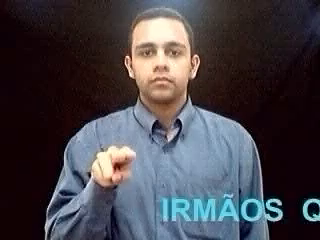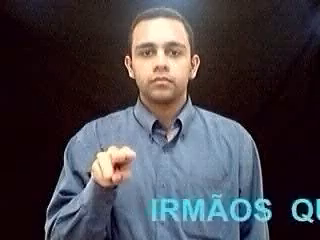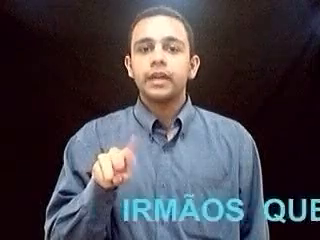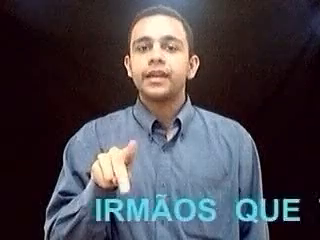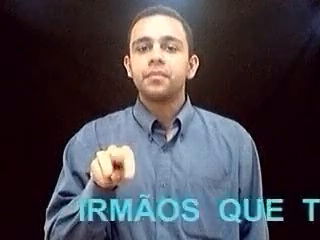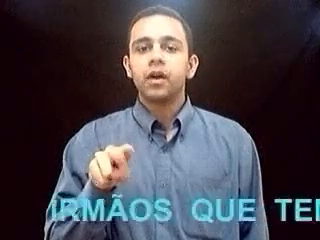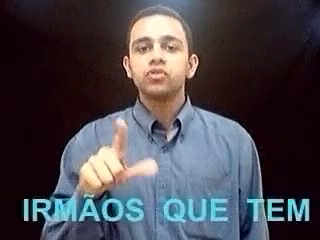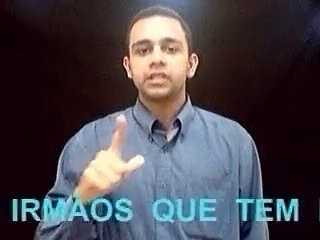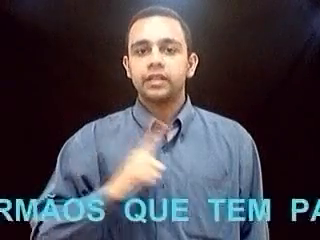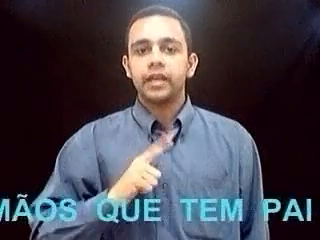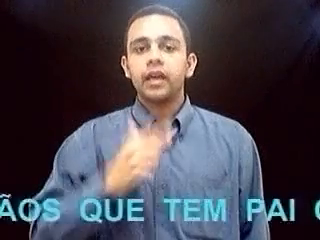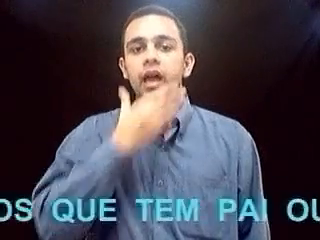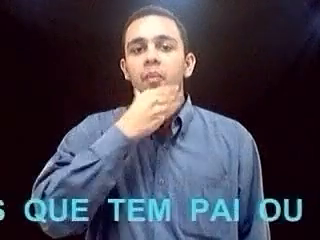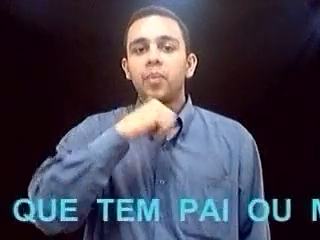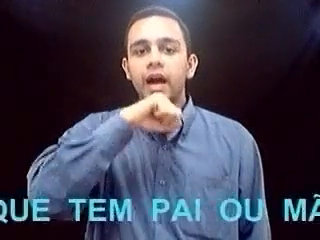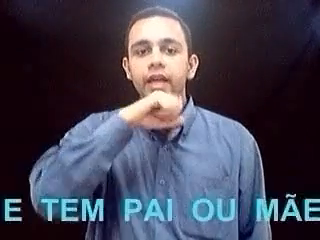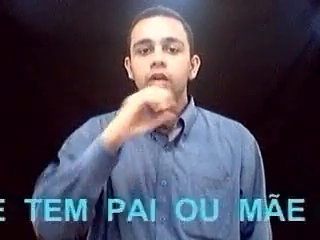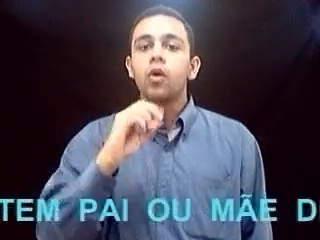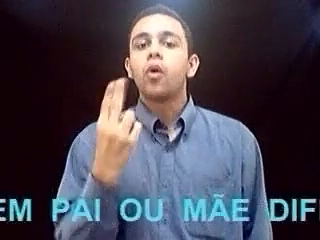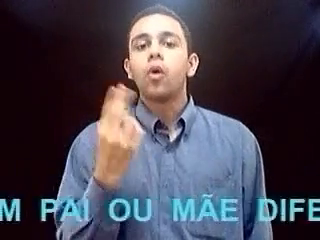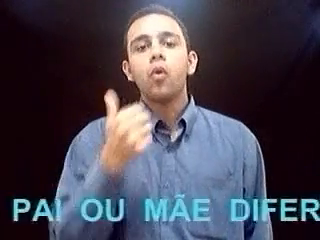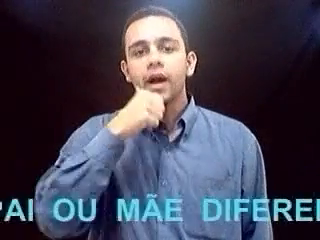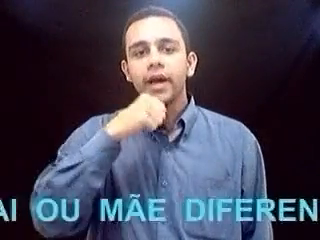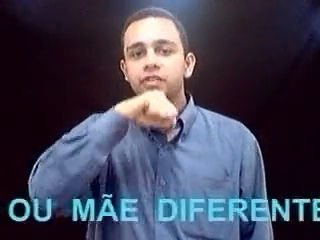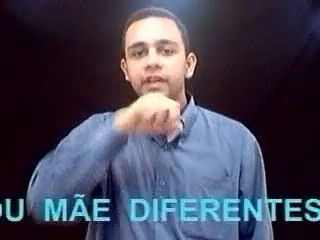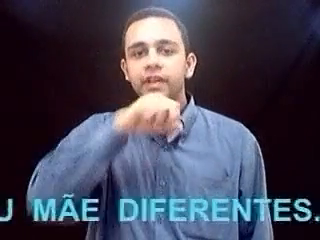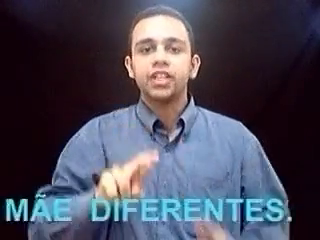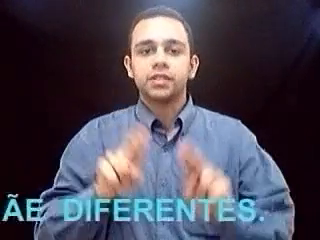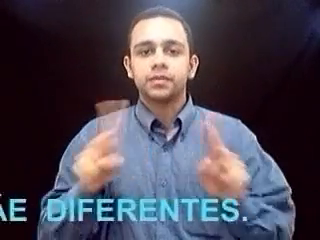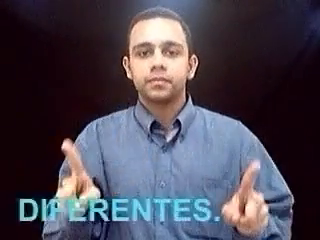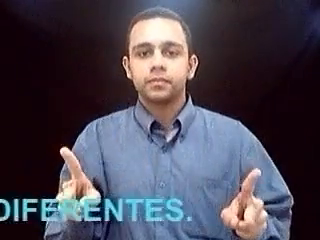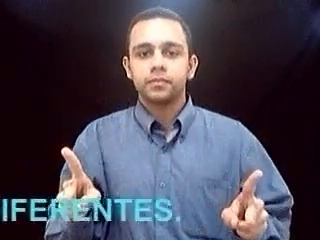mmeioirmao